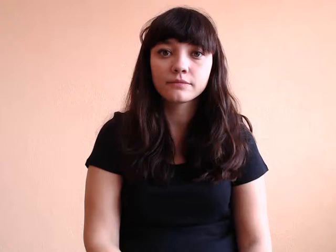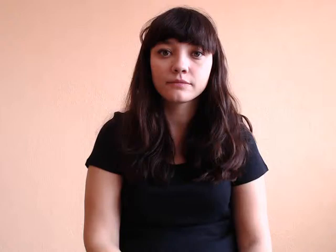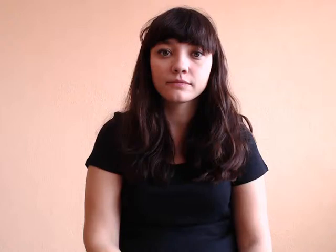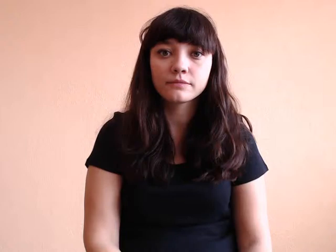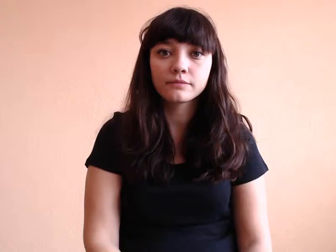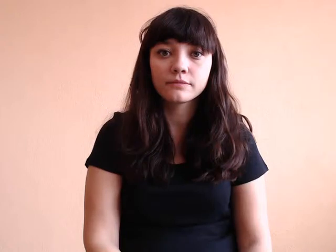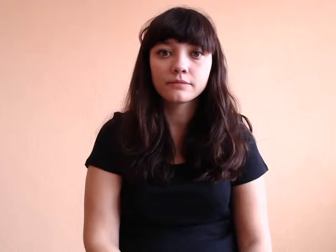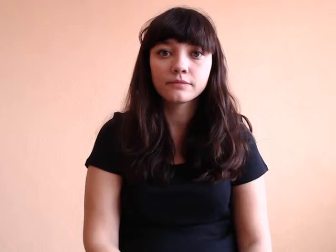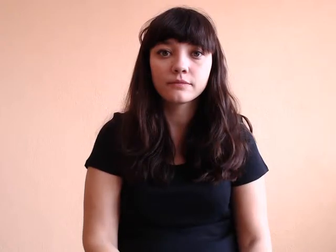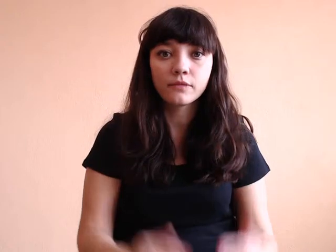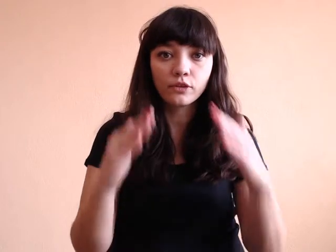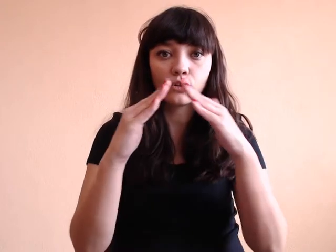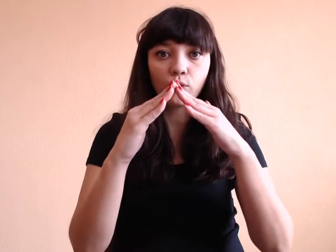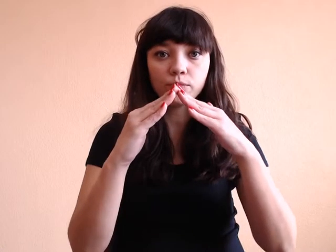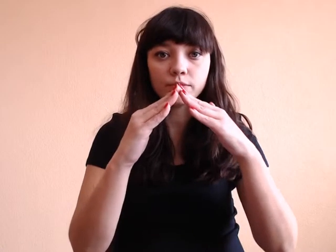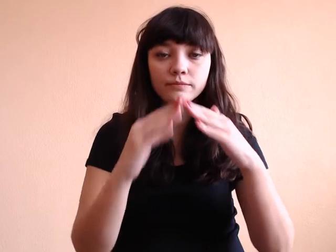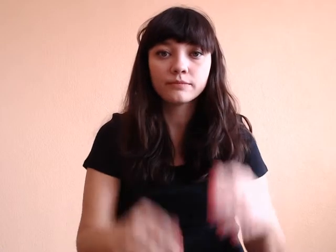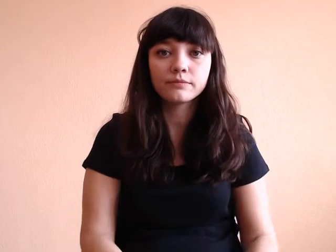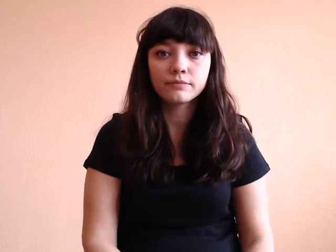DOM